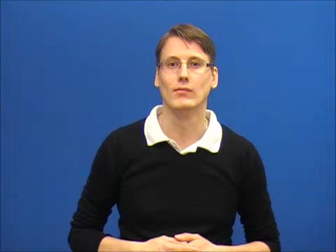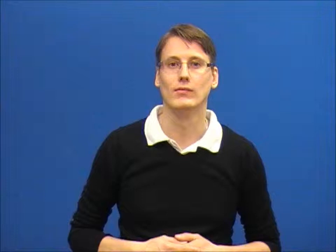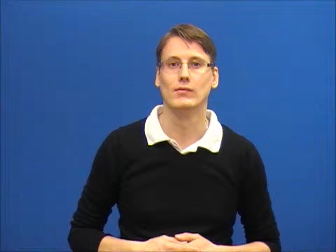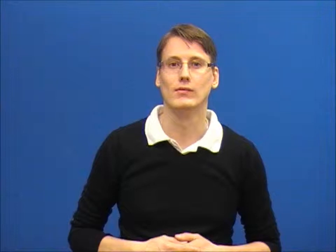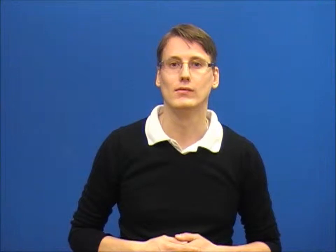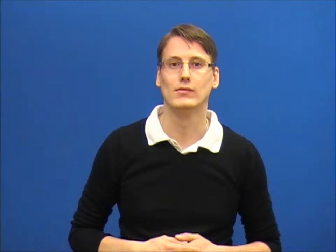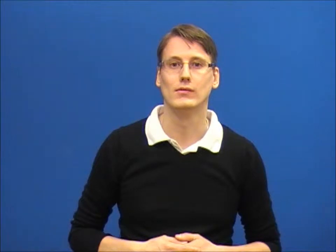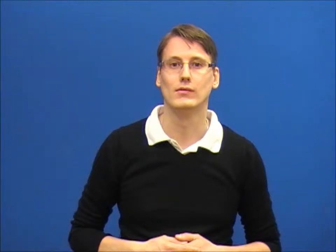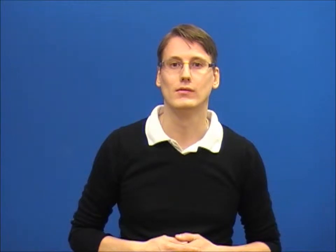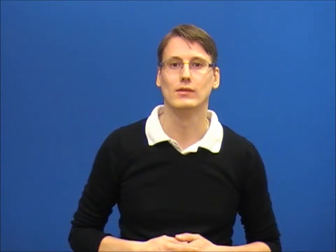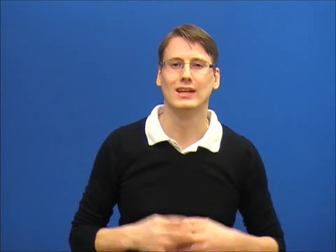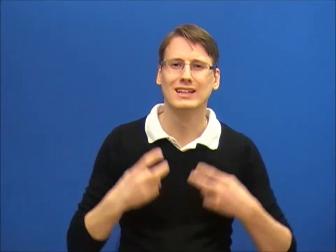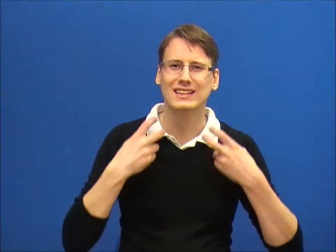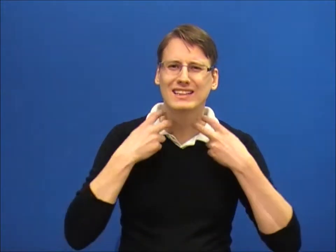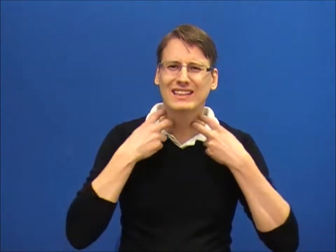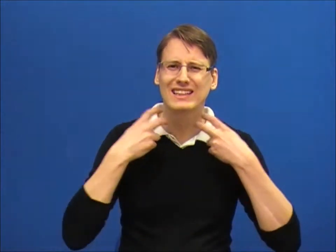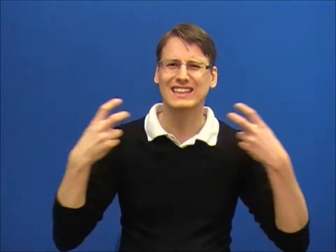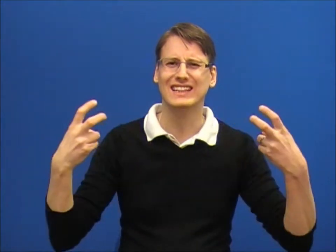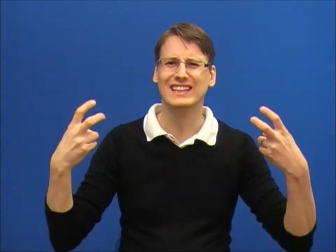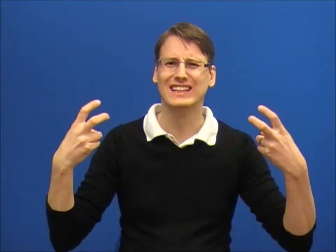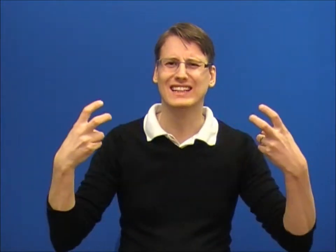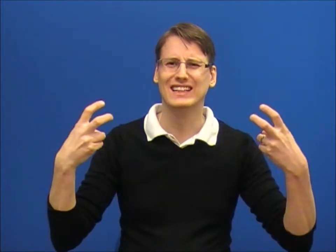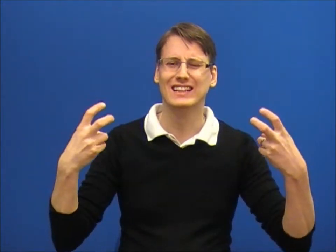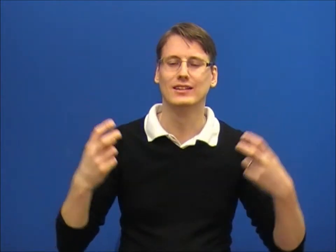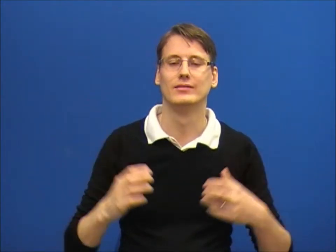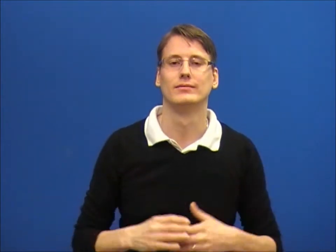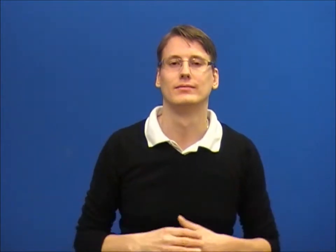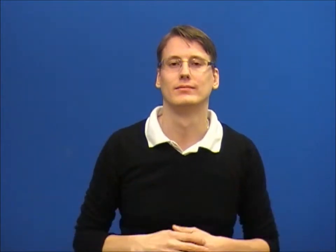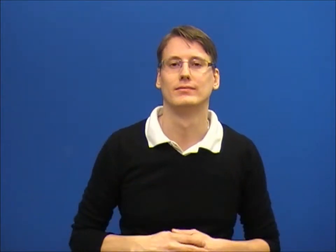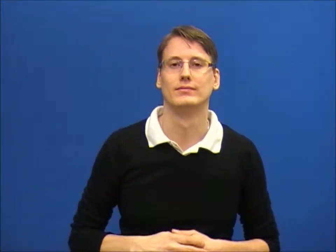SKRIKA